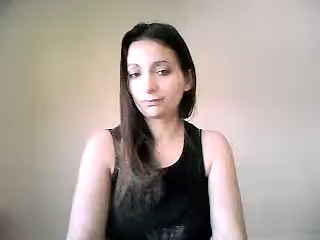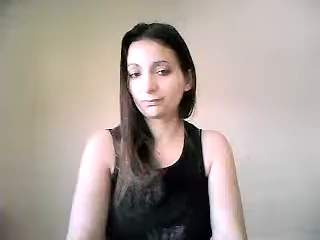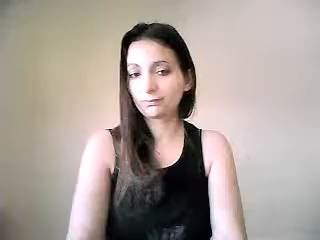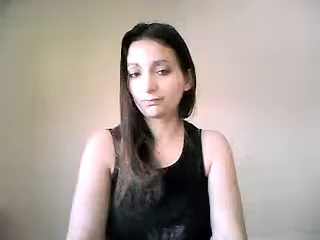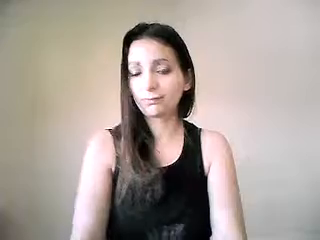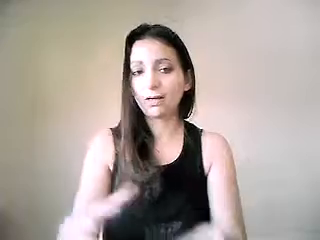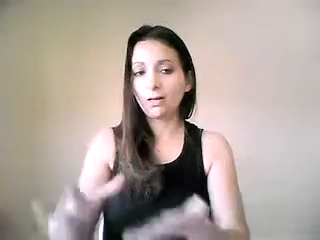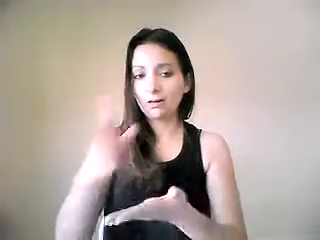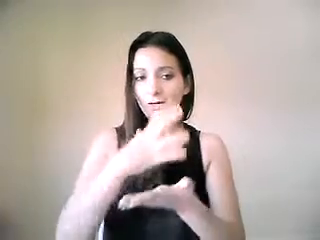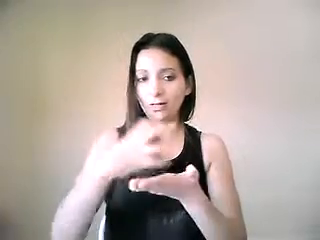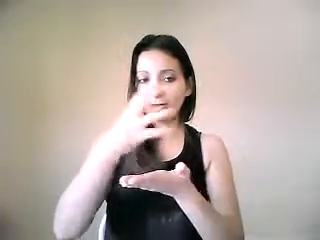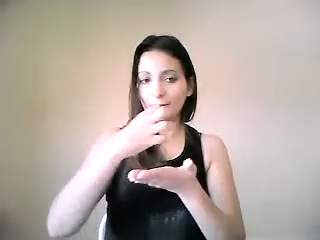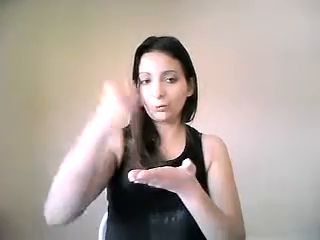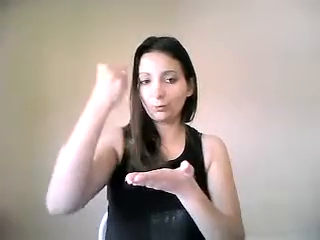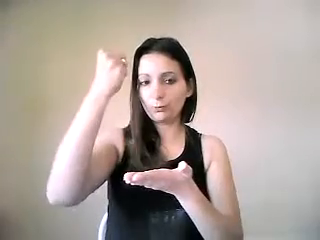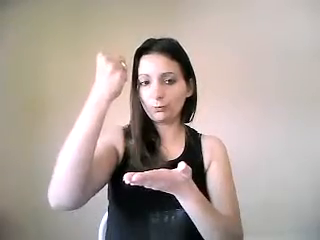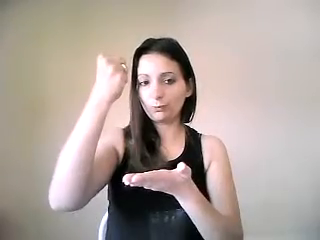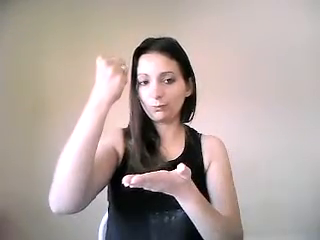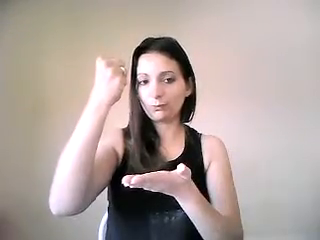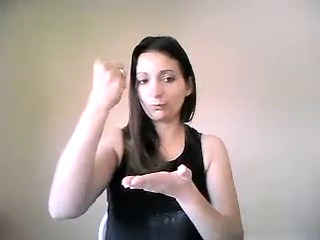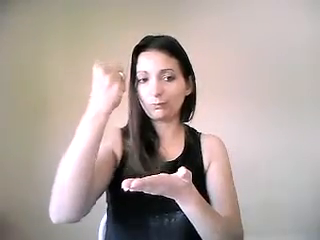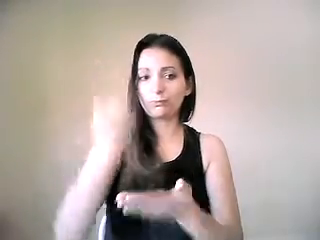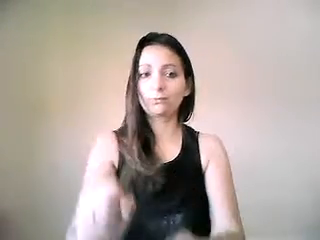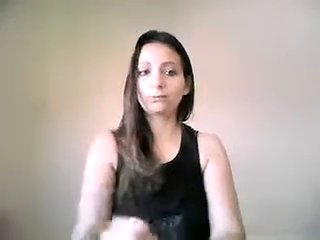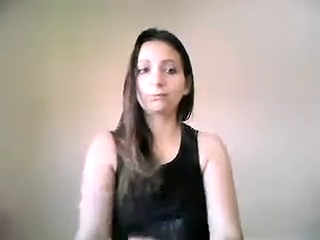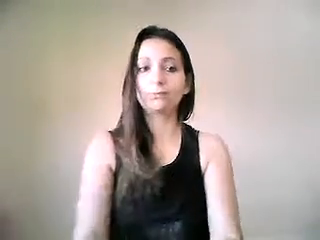La Réunion